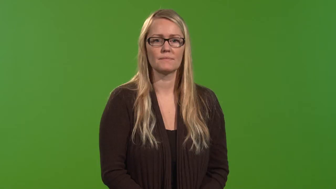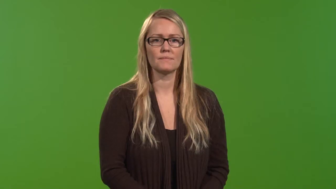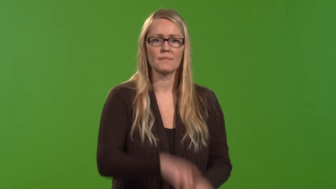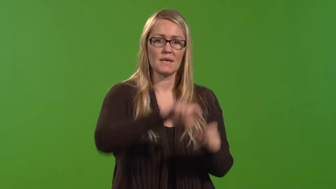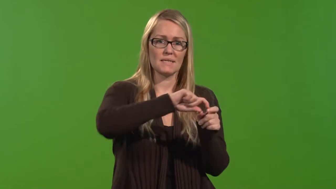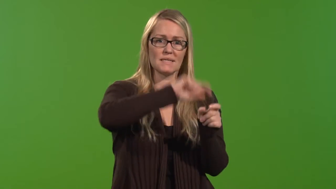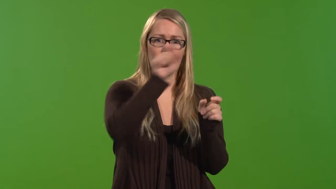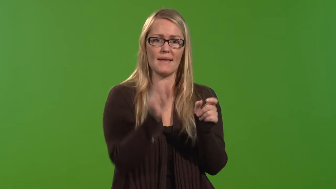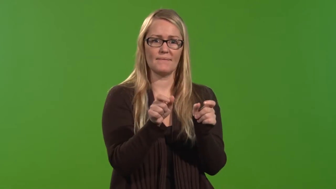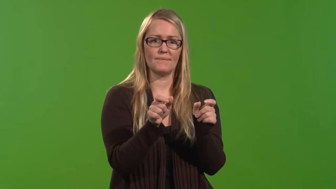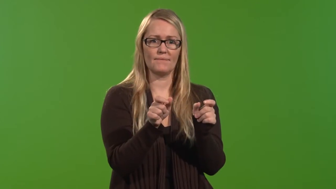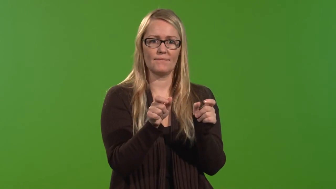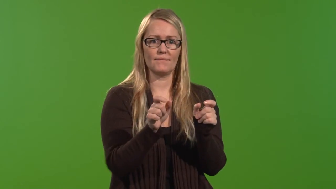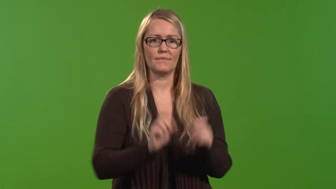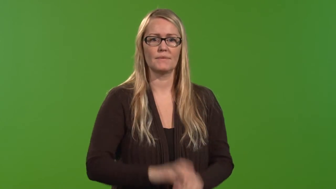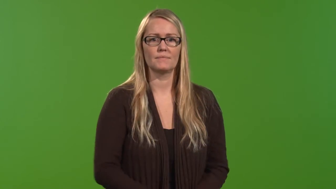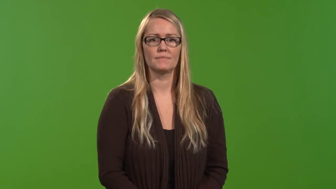Skeifa